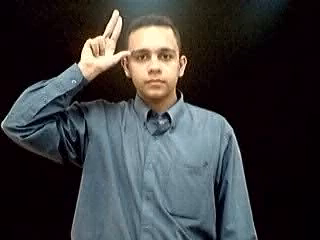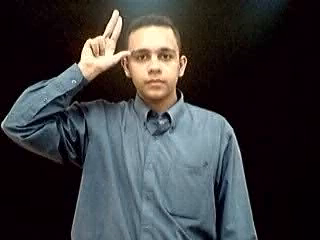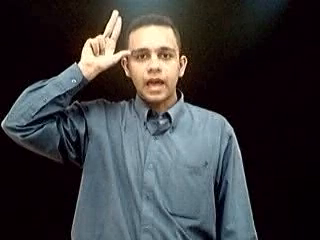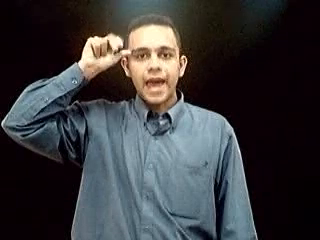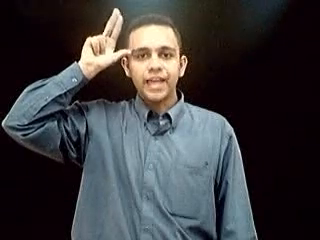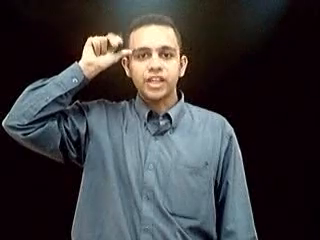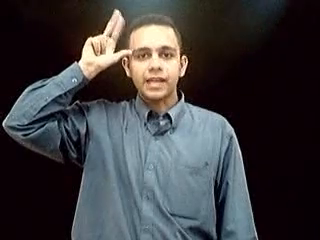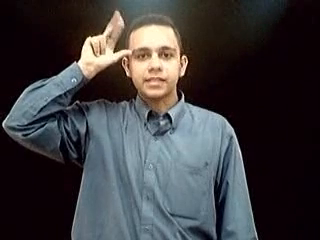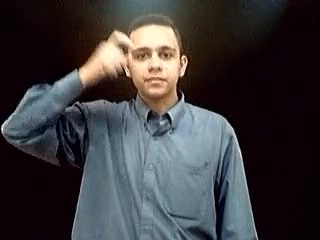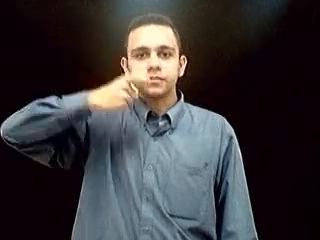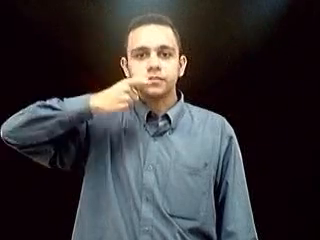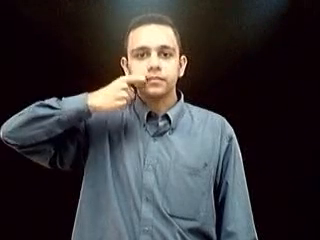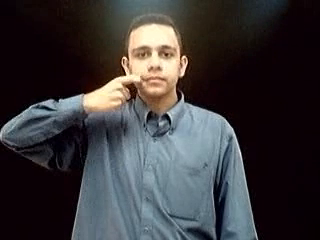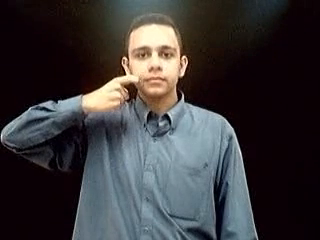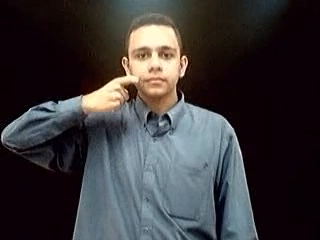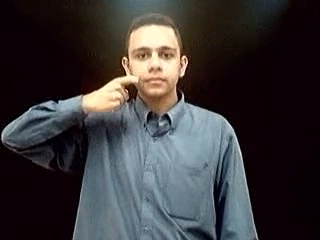redeas